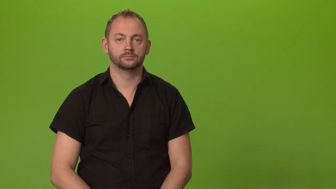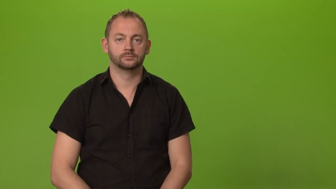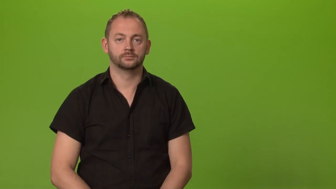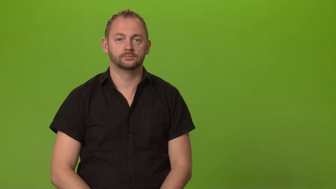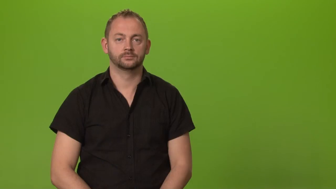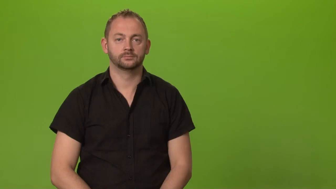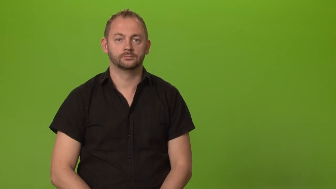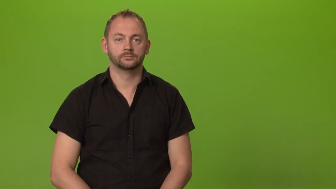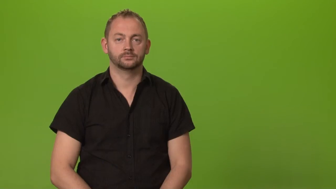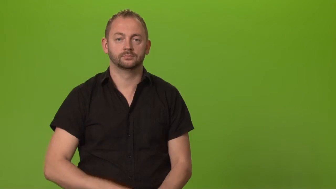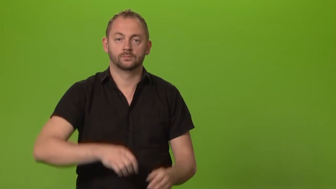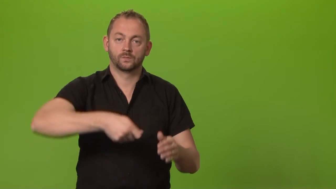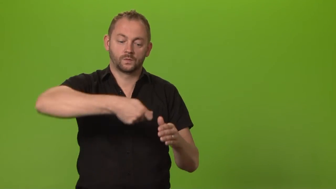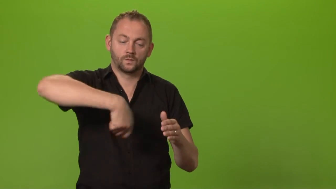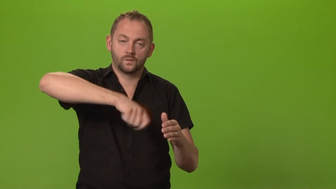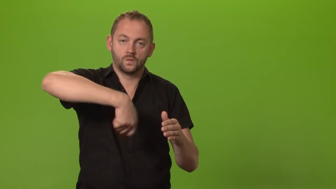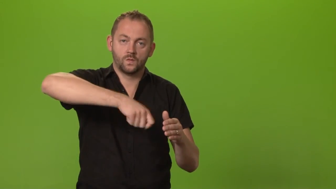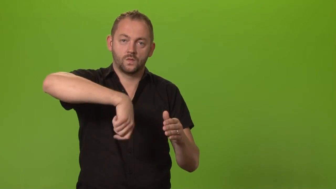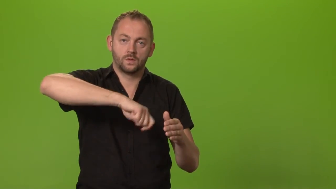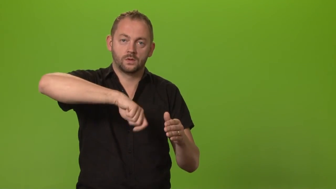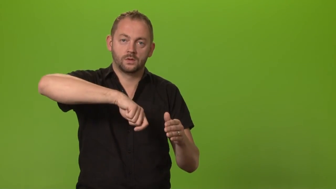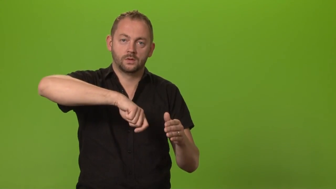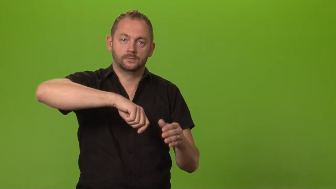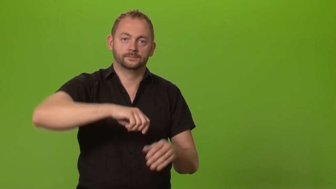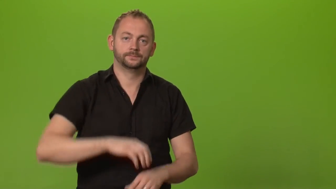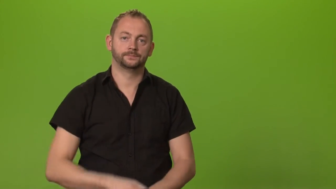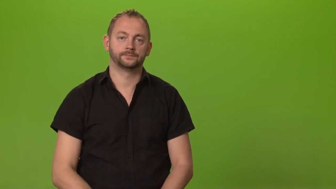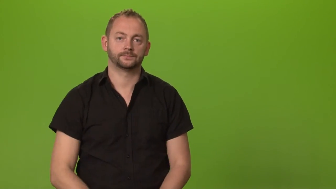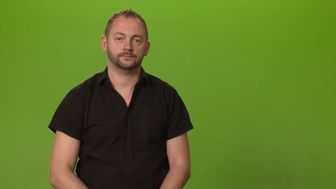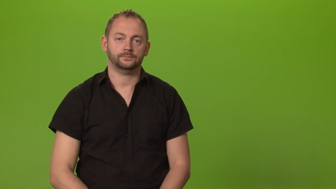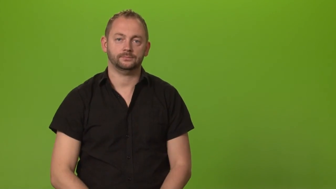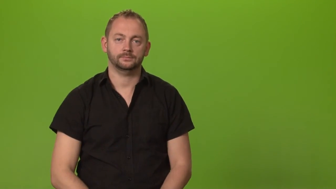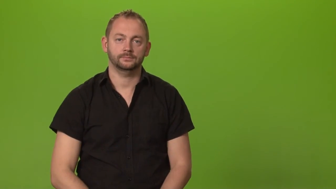6